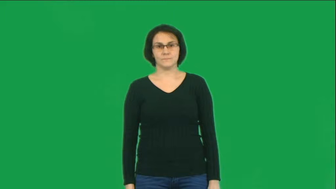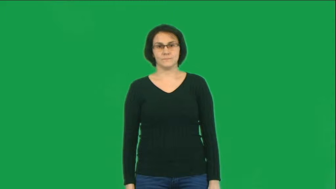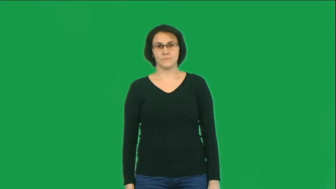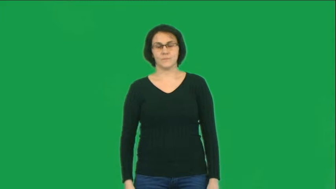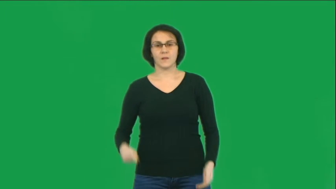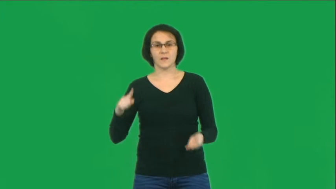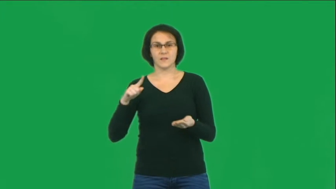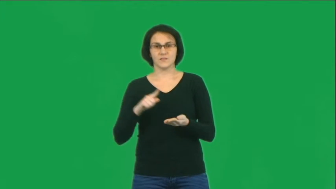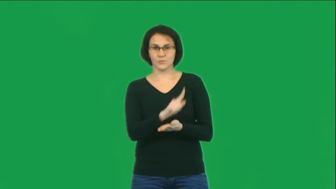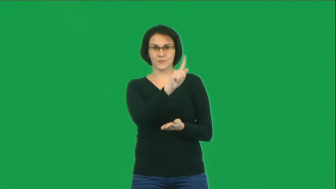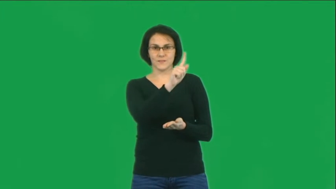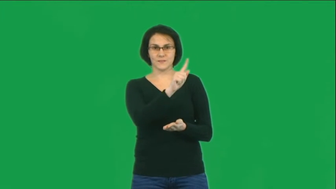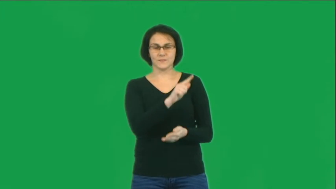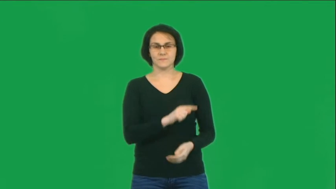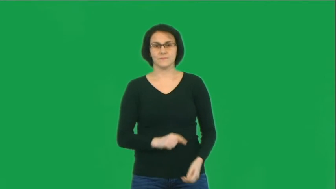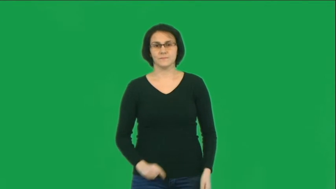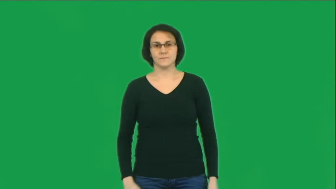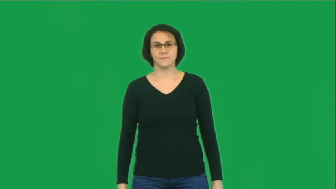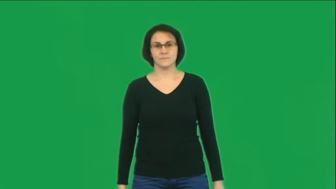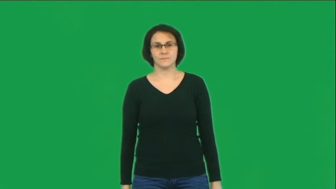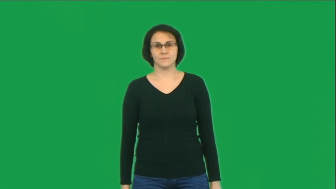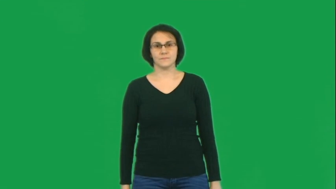sukces